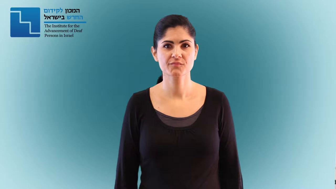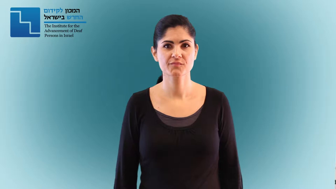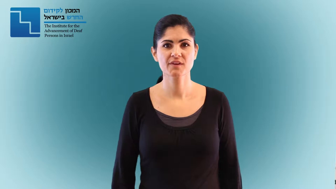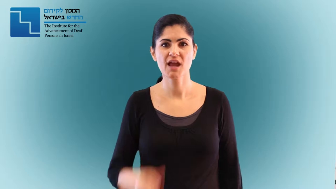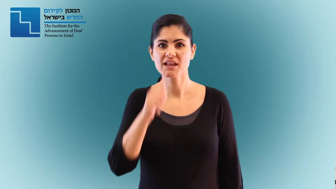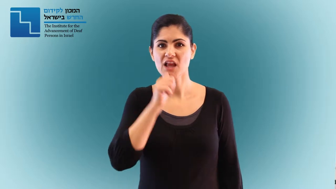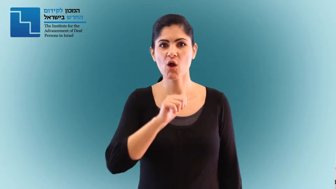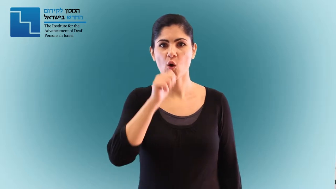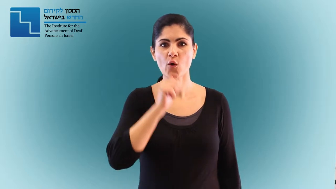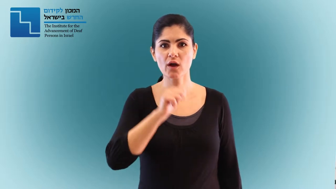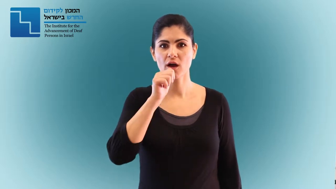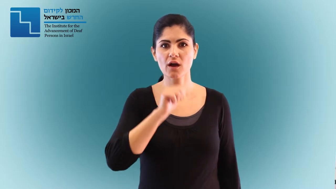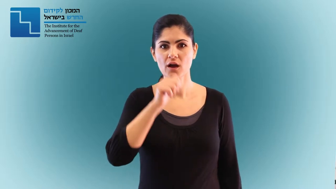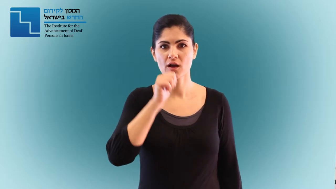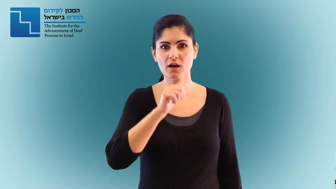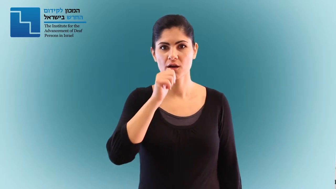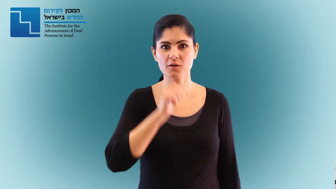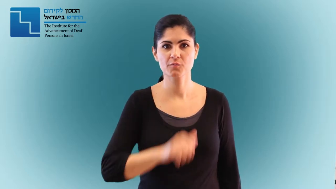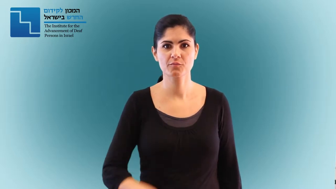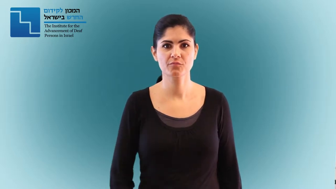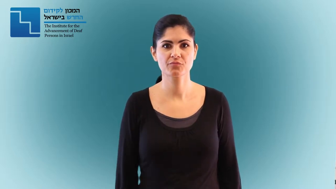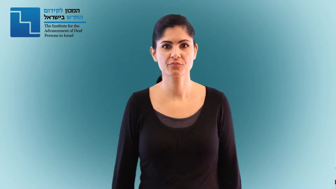ירוק